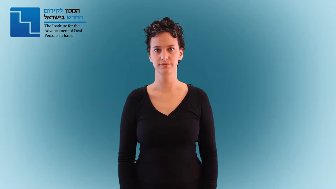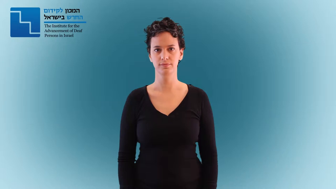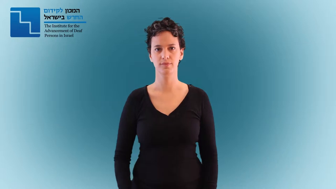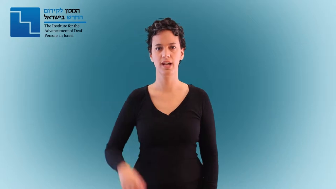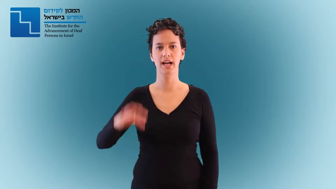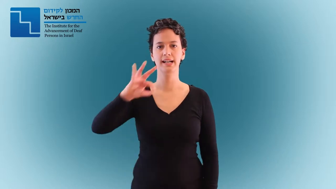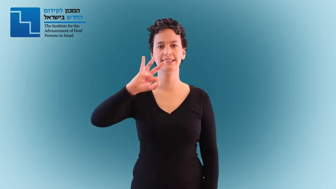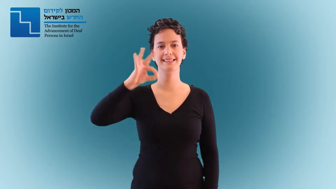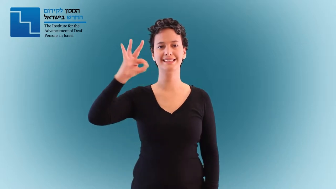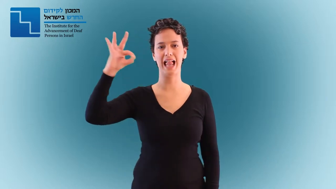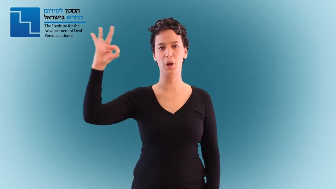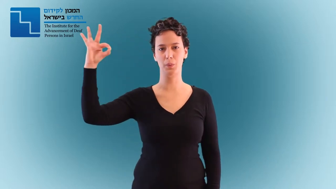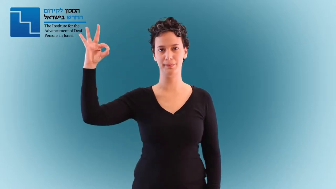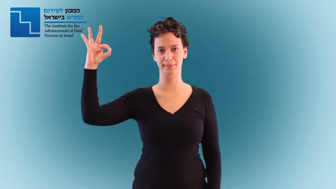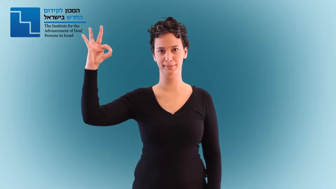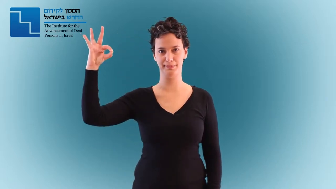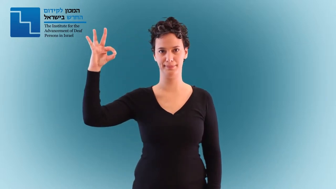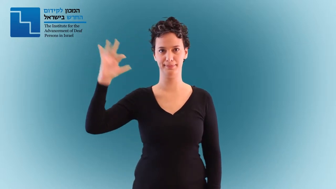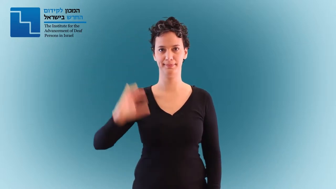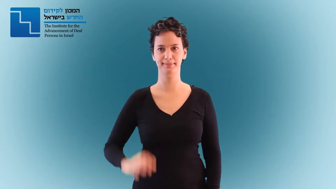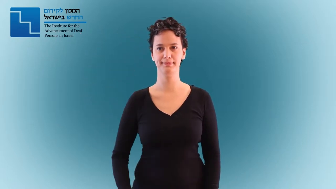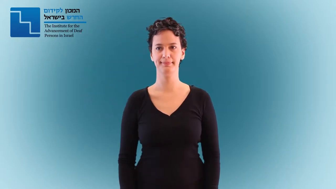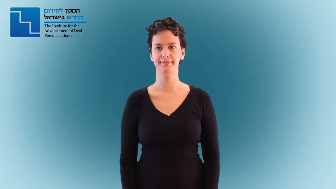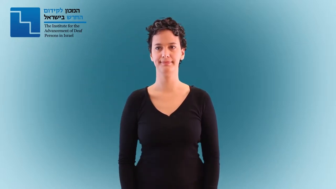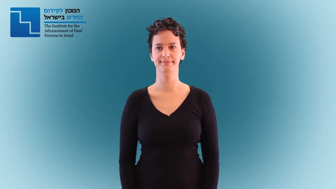סלקום